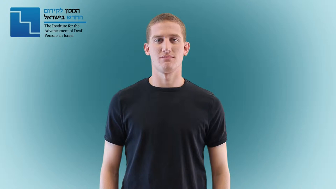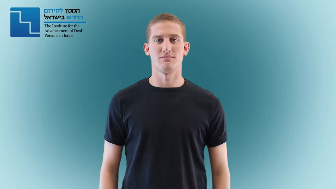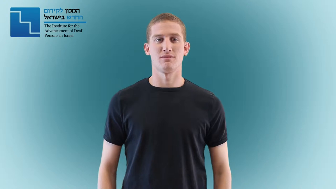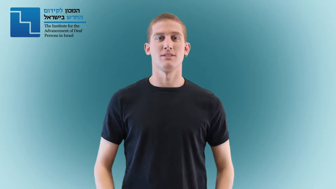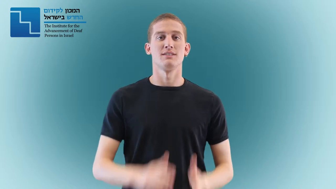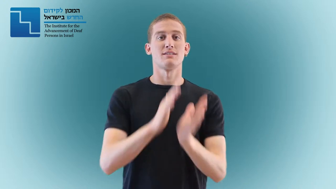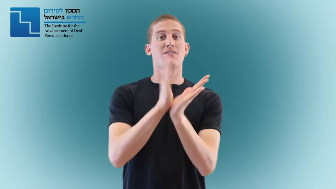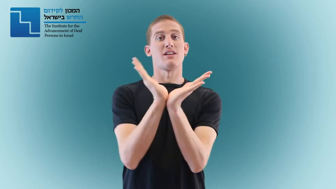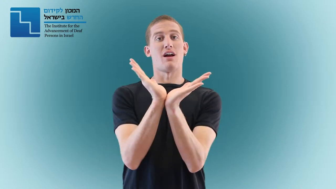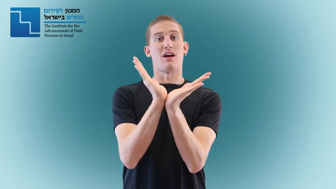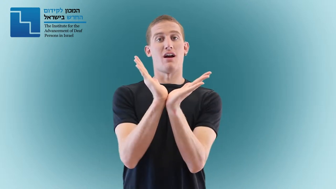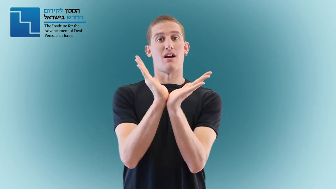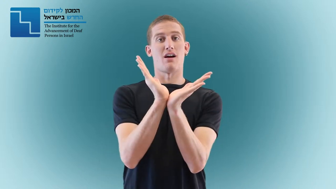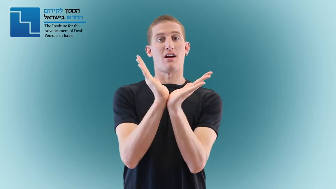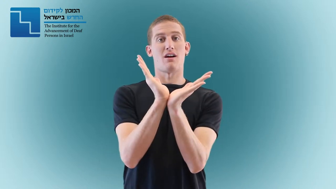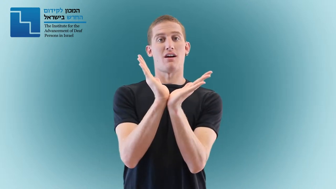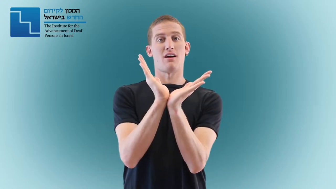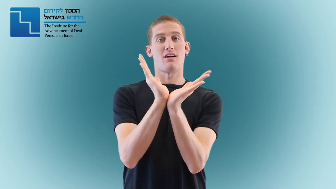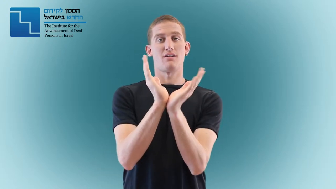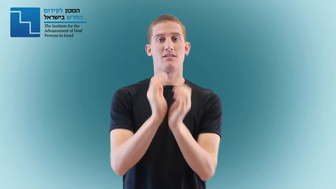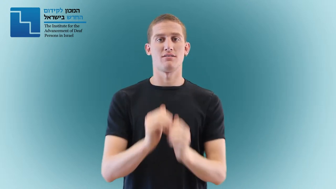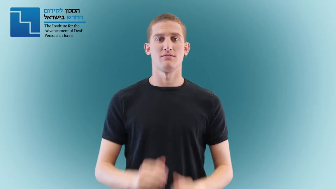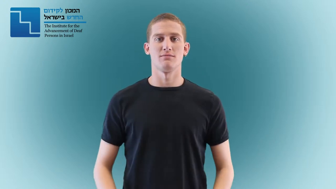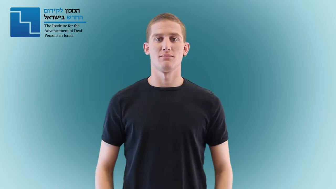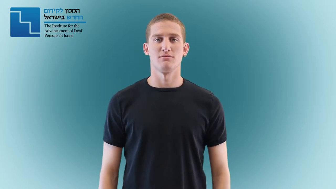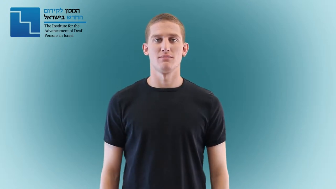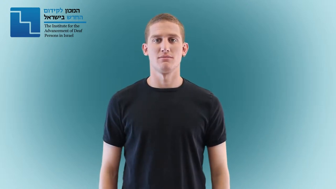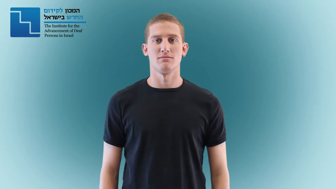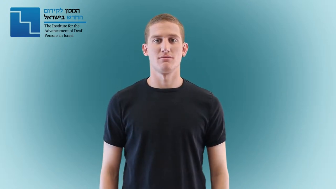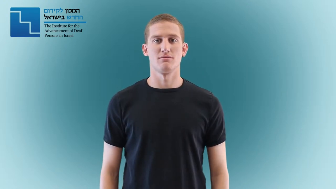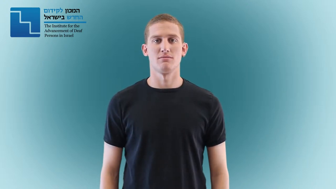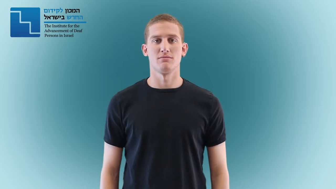זווית קהה